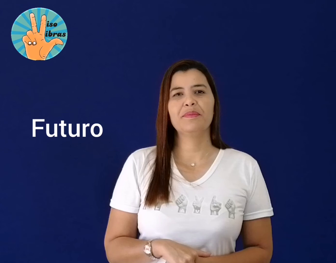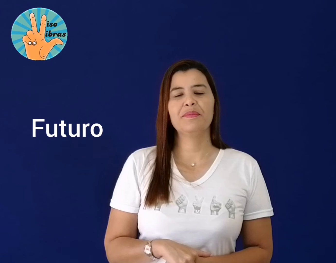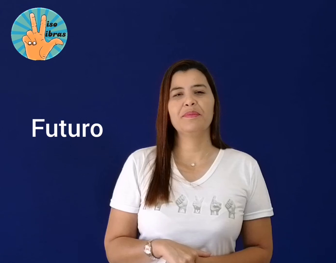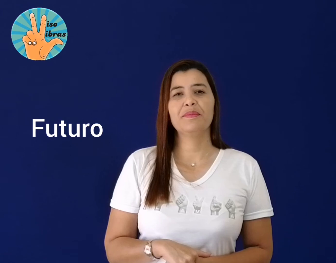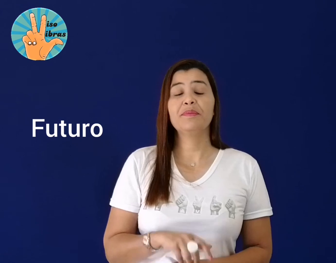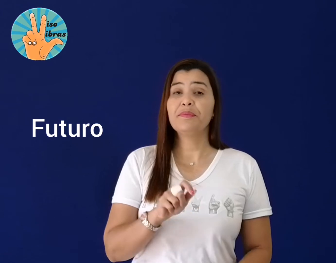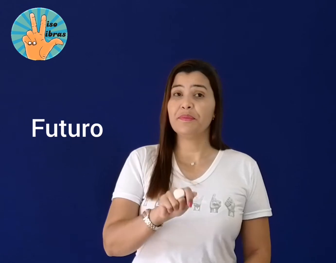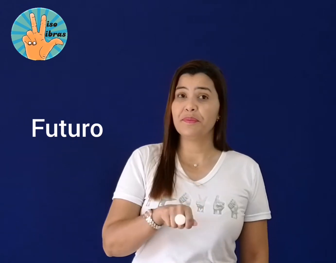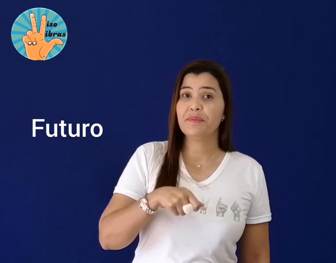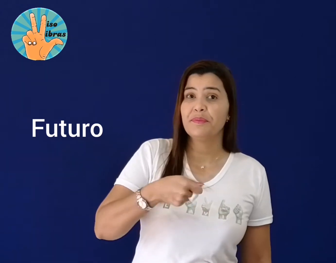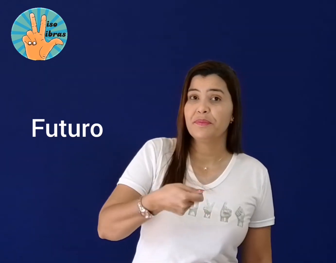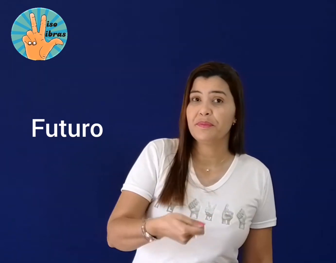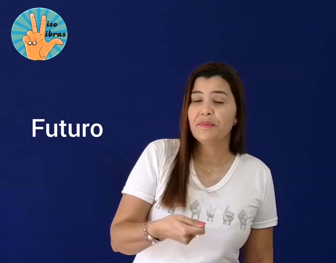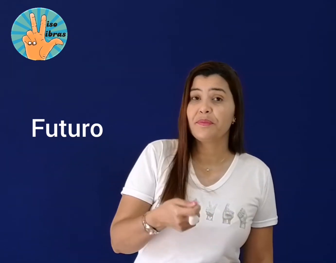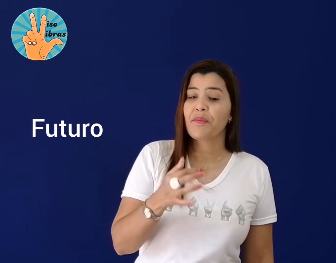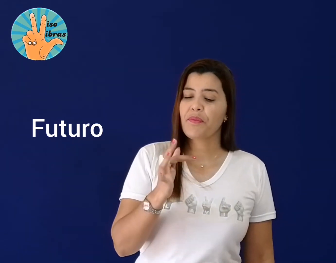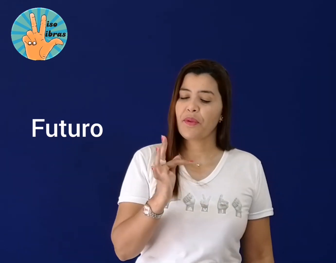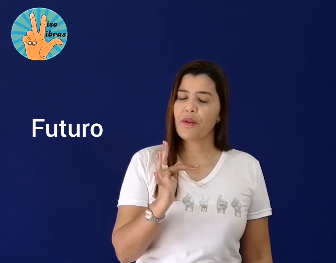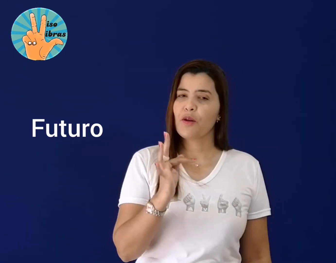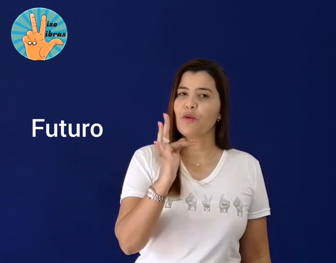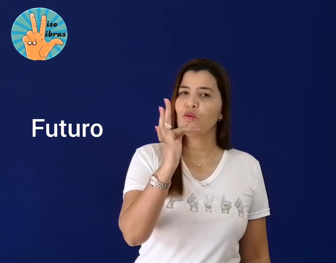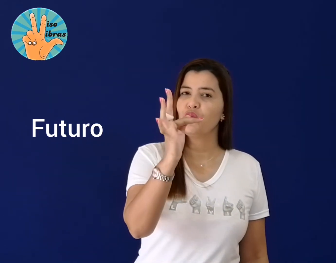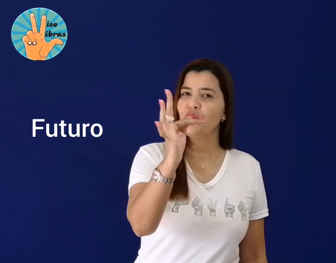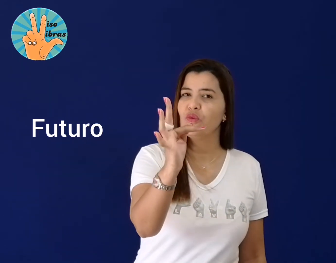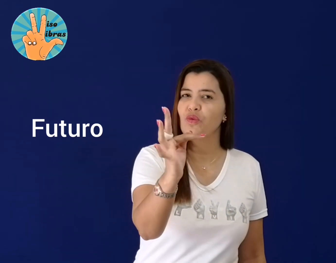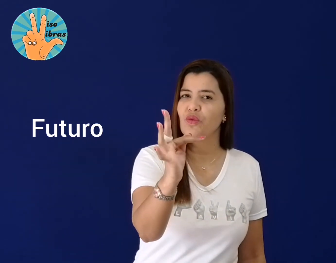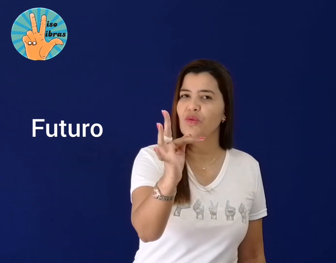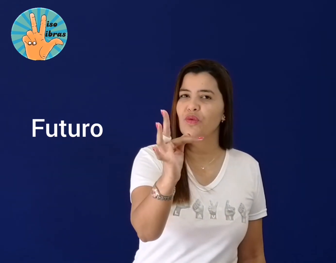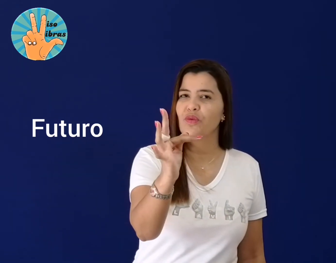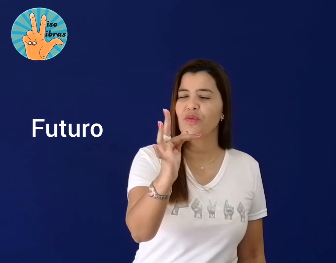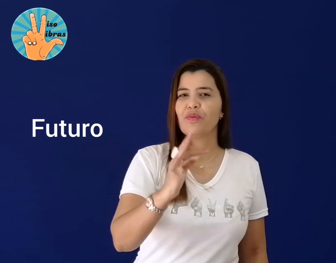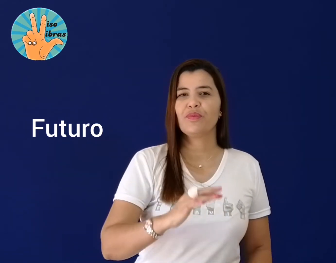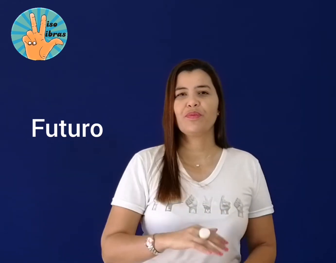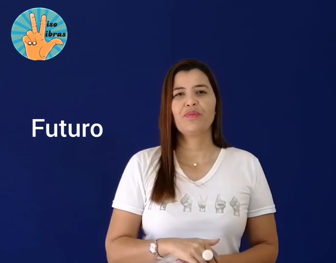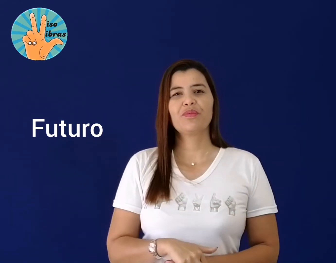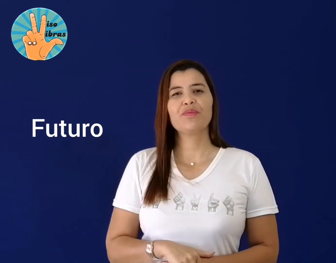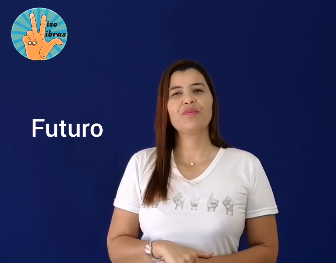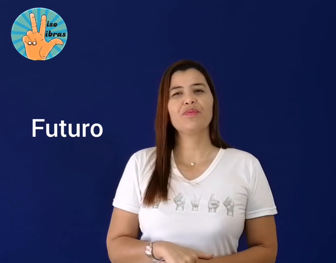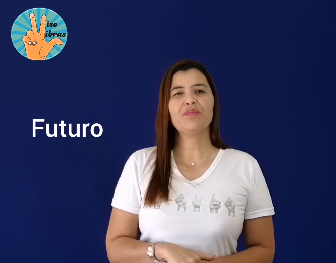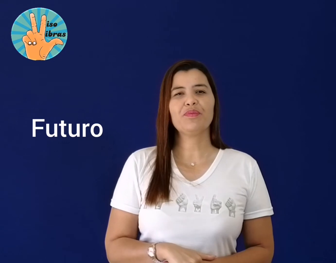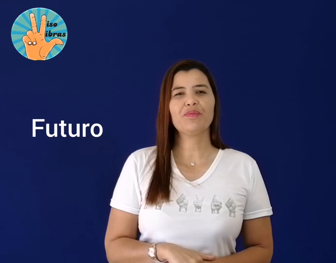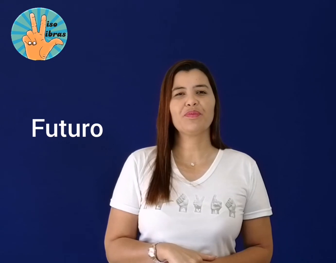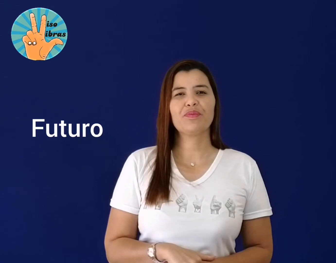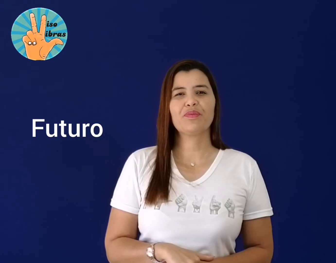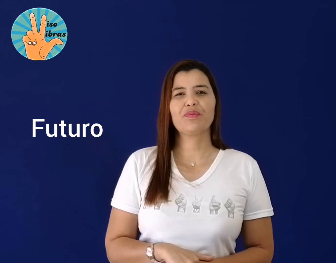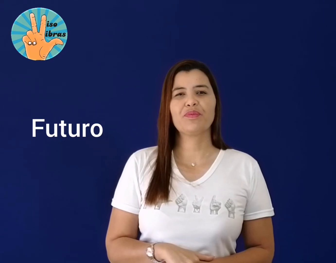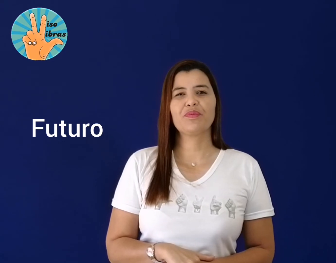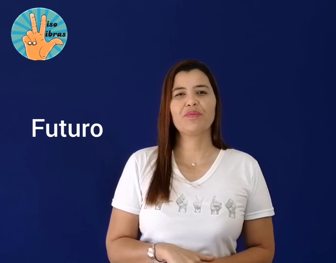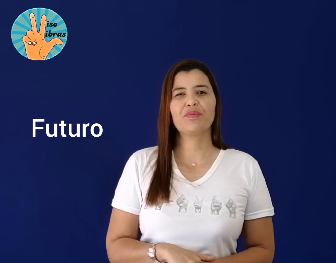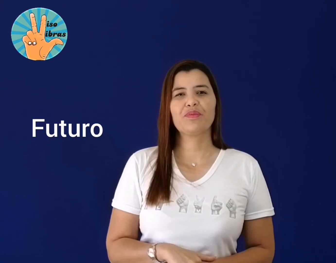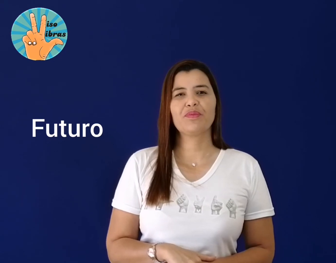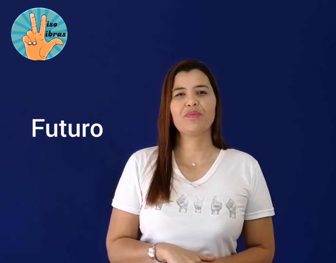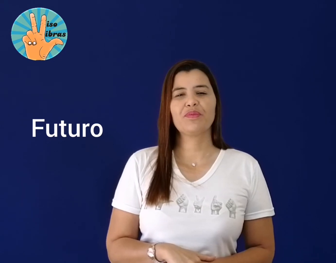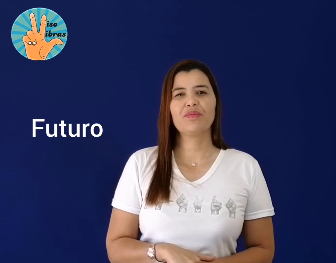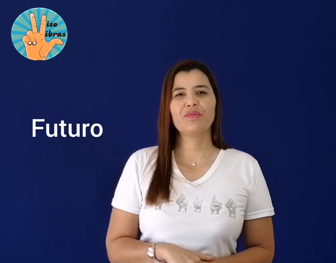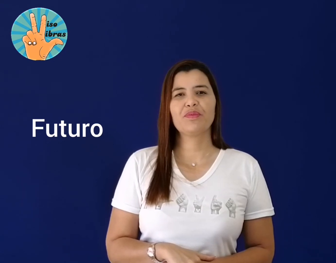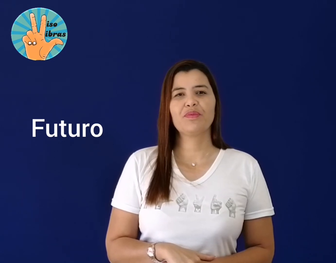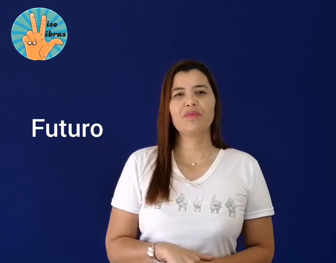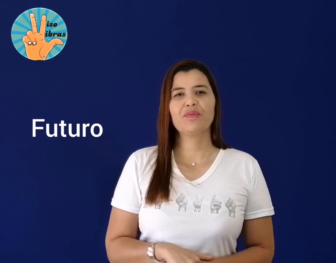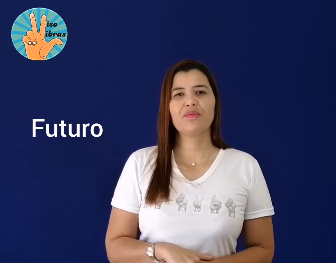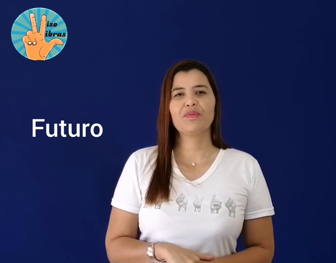FUTURO